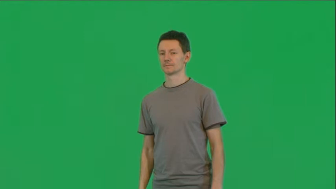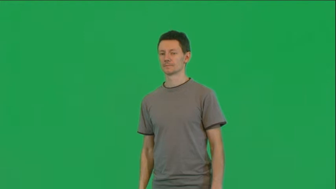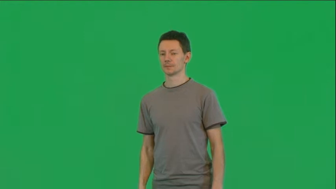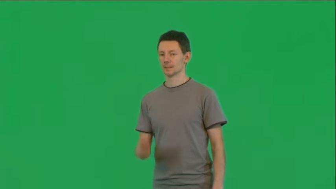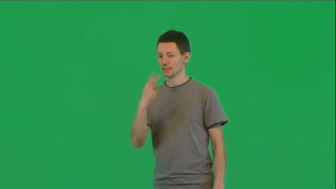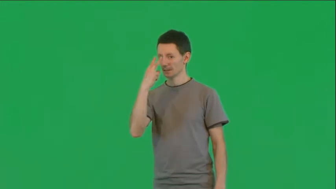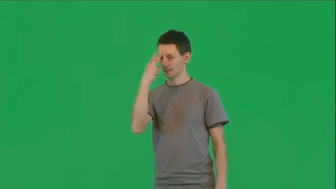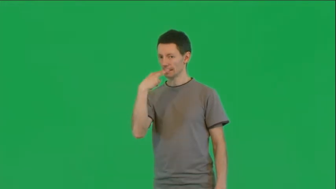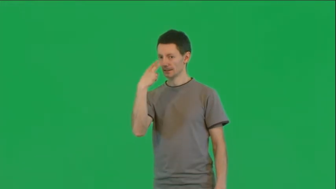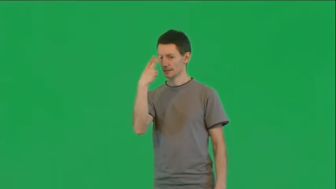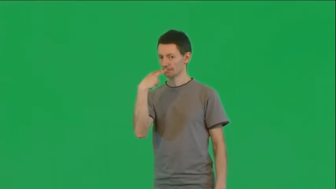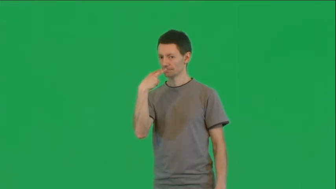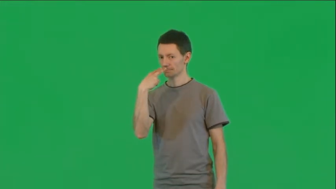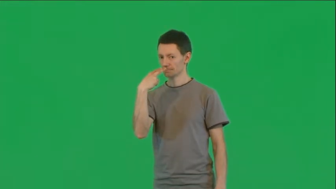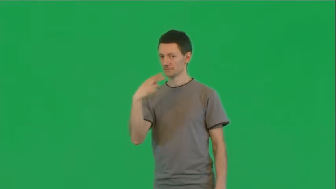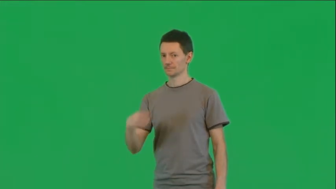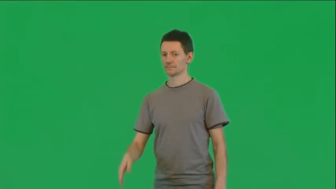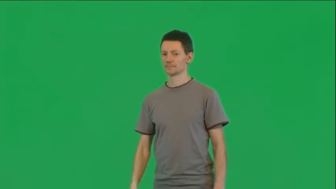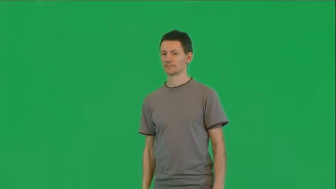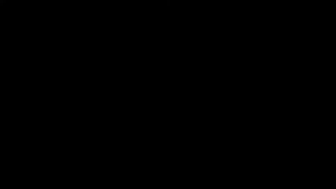katar